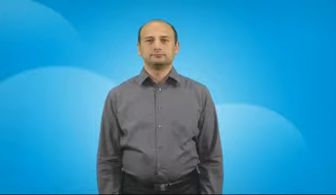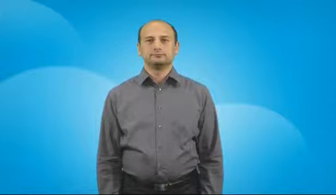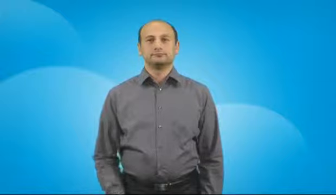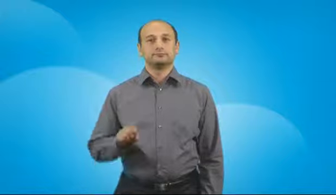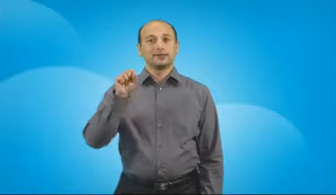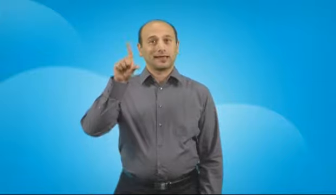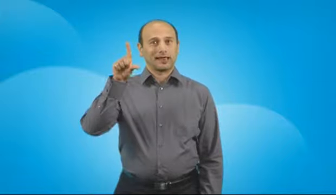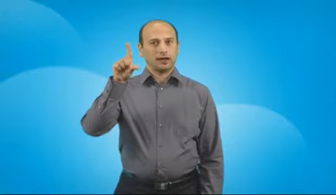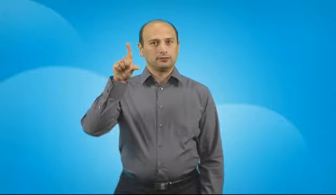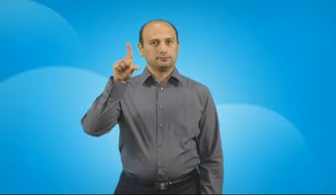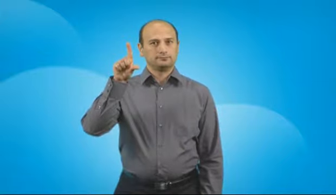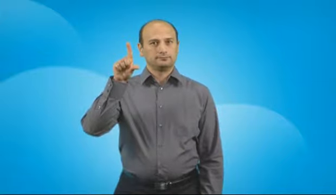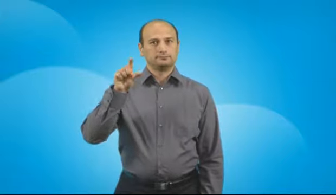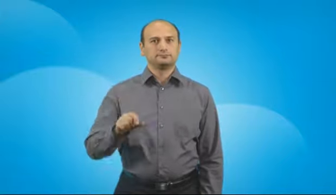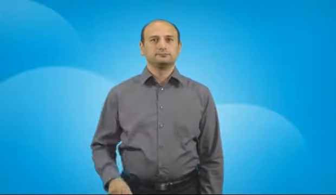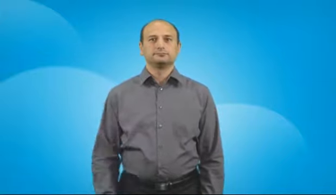Dél